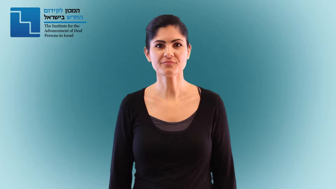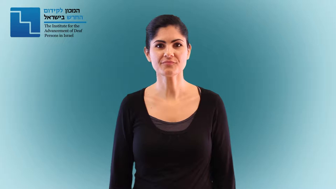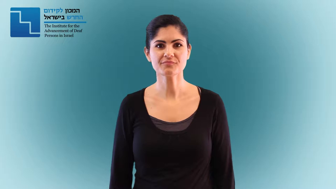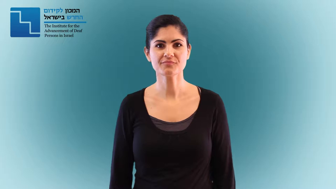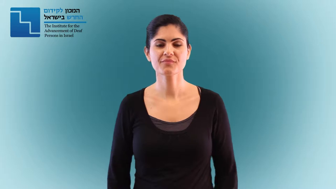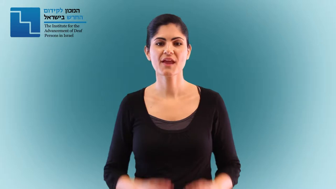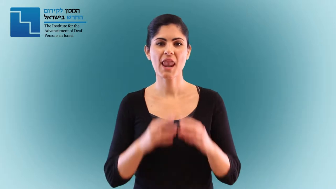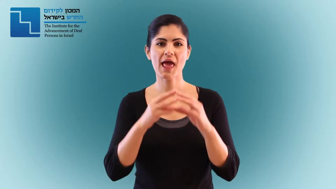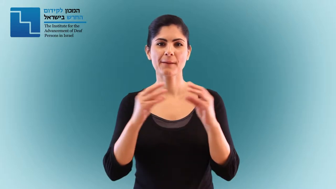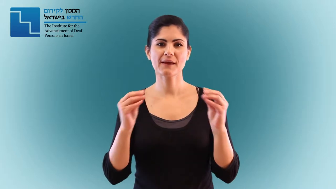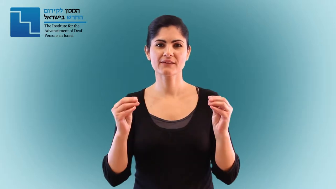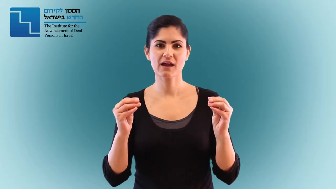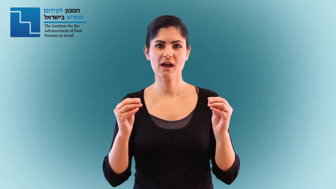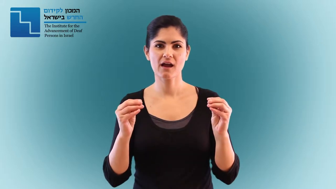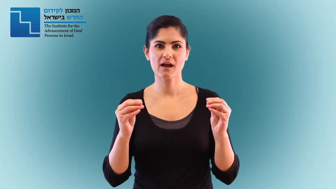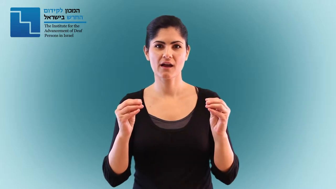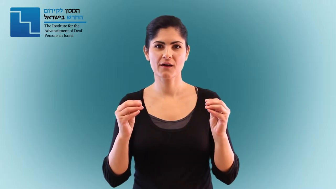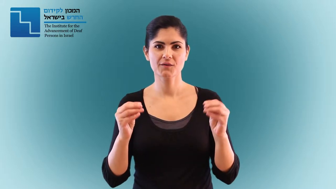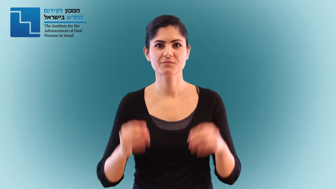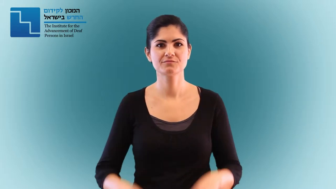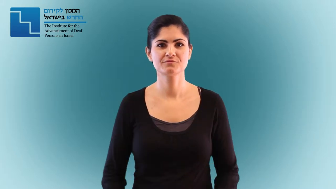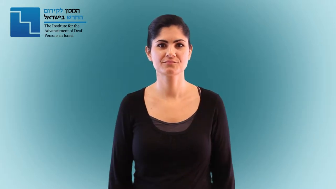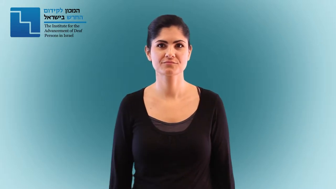לחמנייה